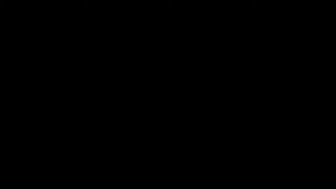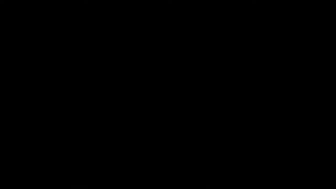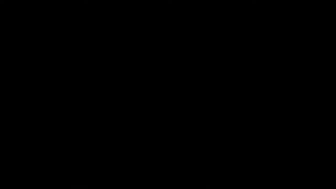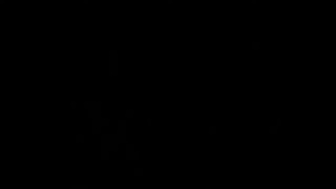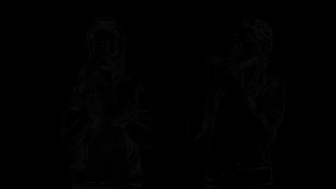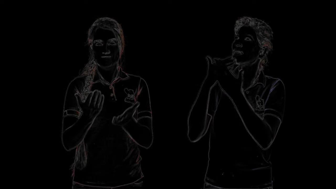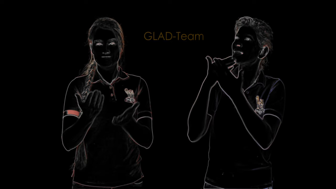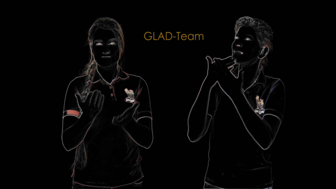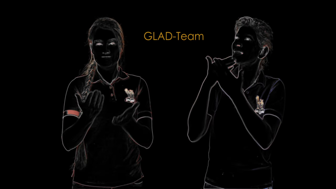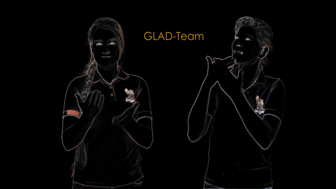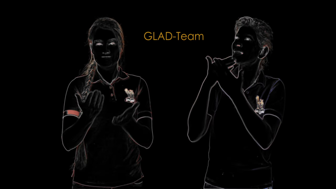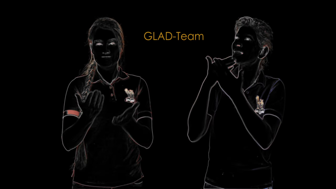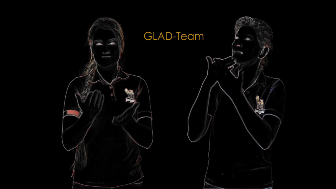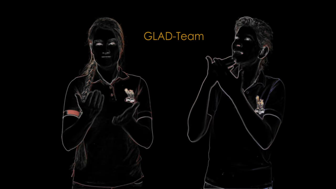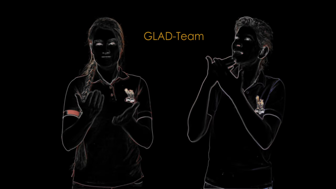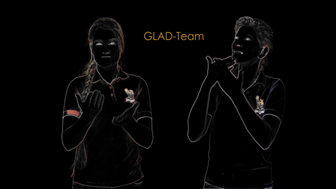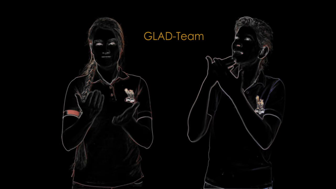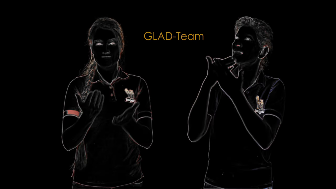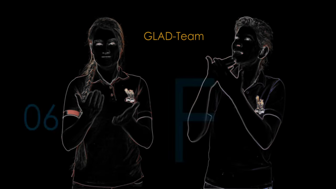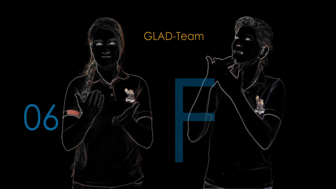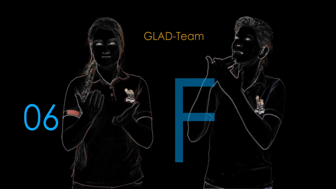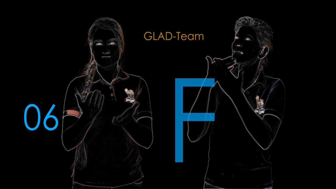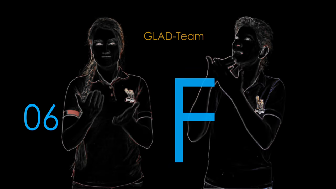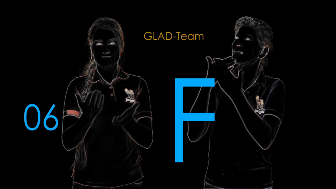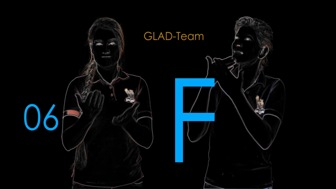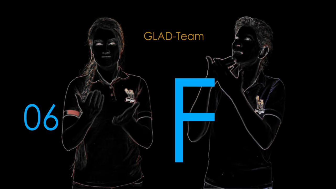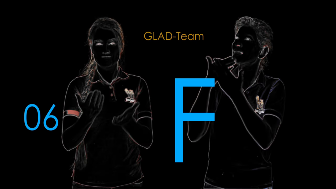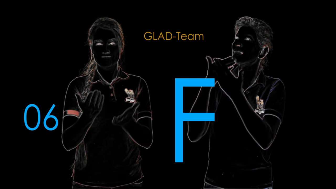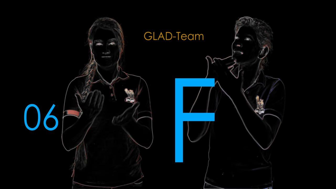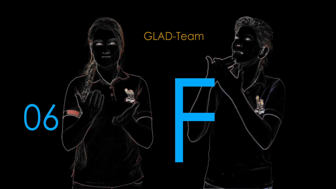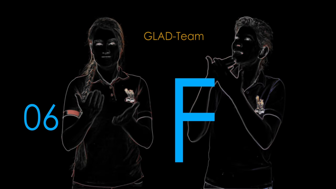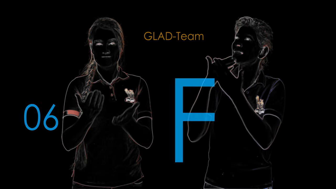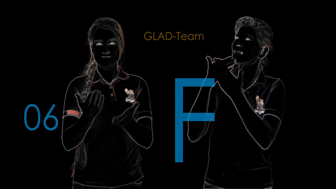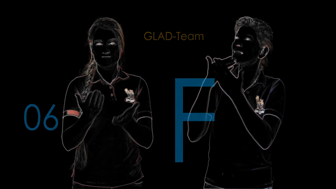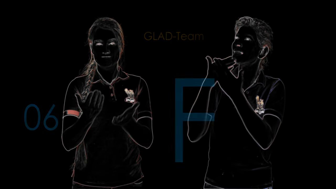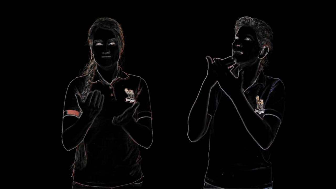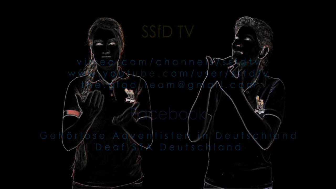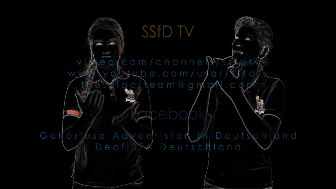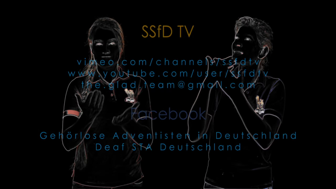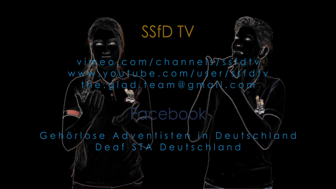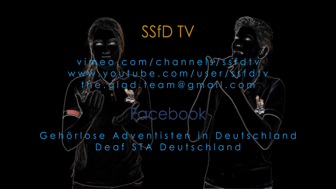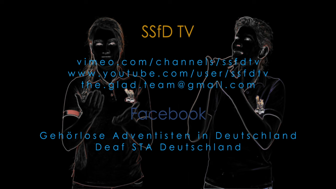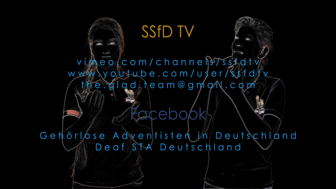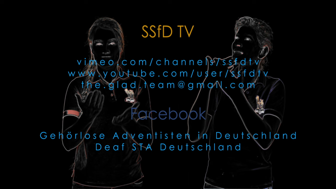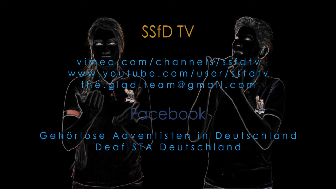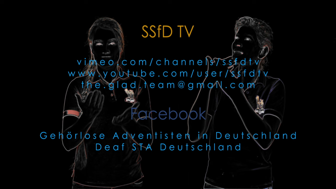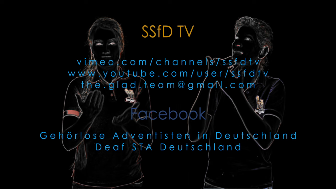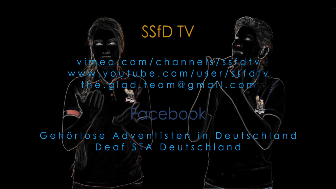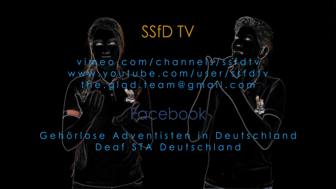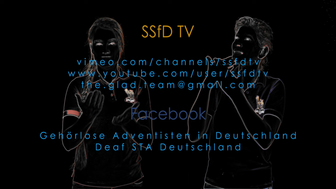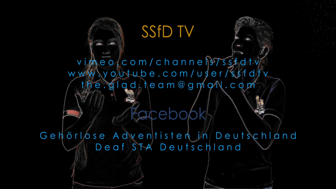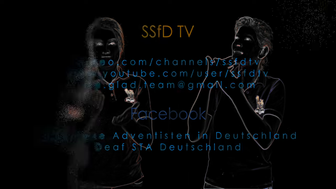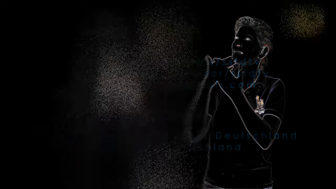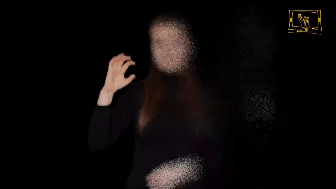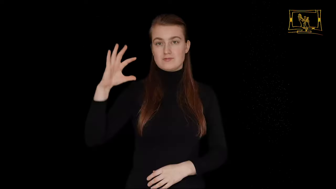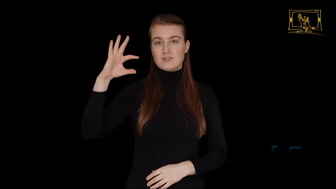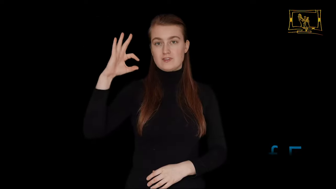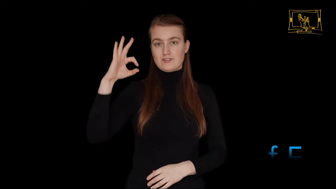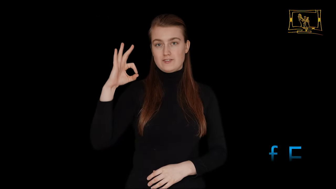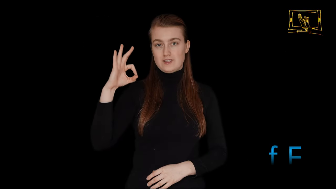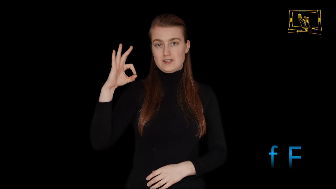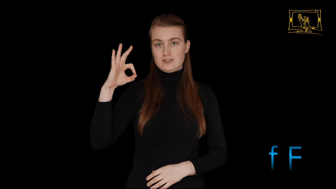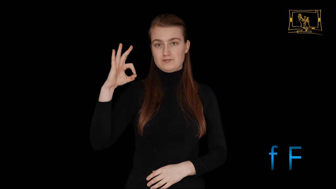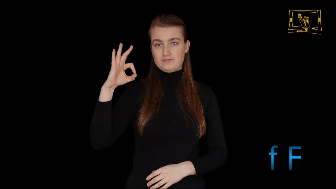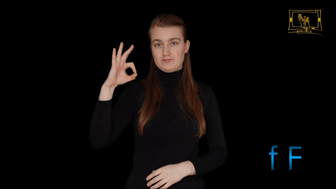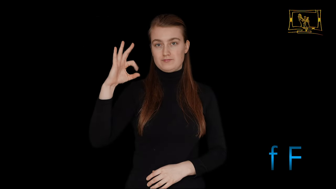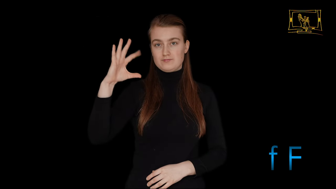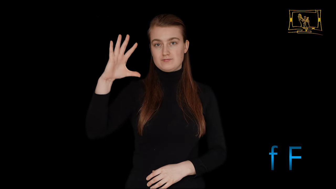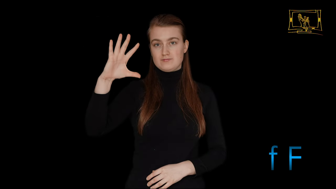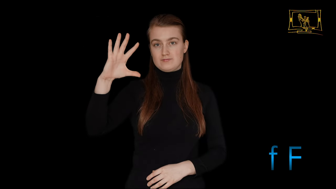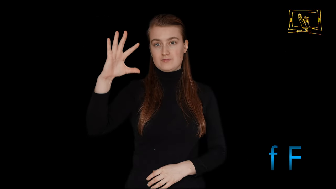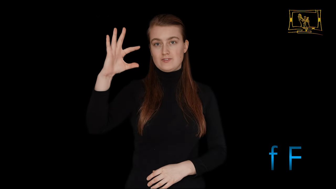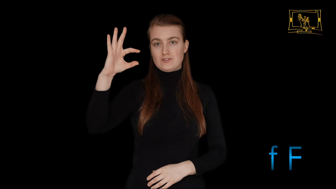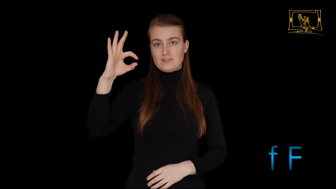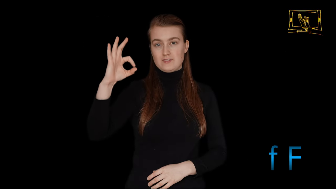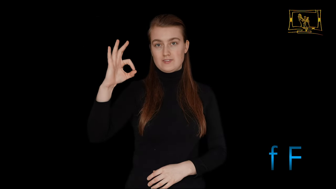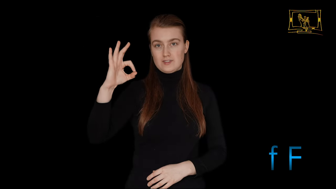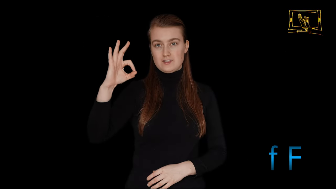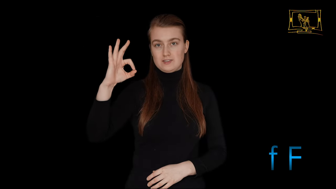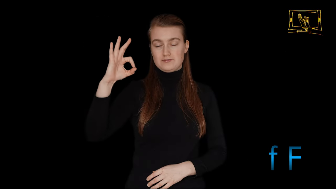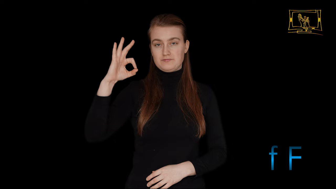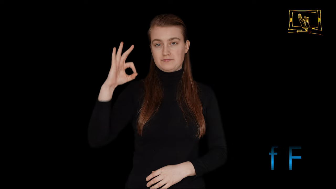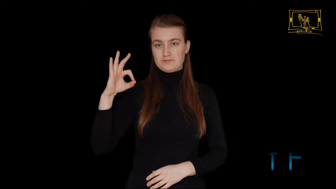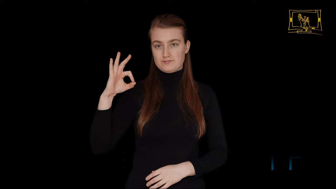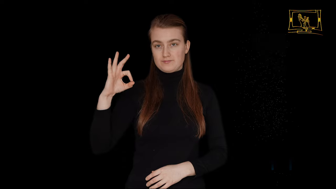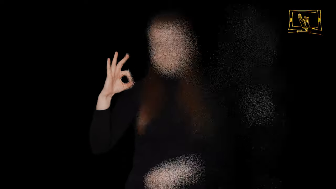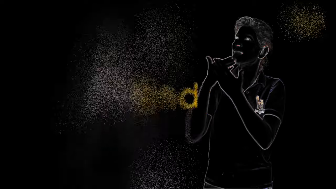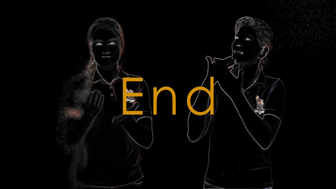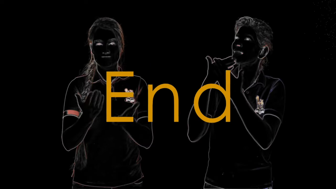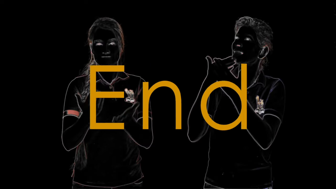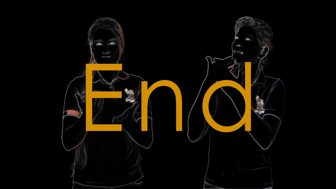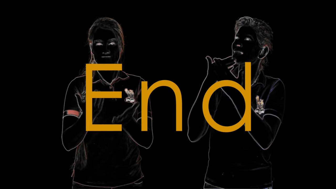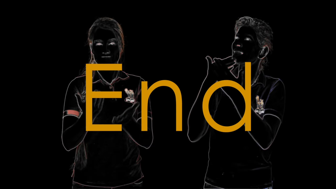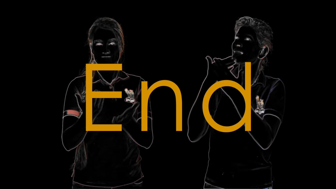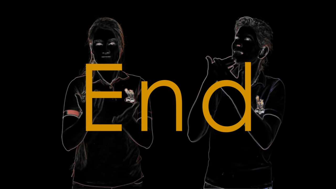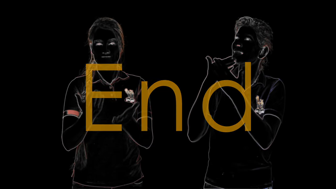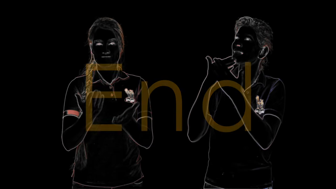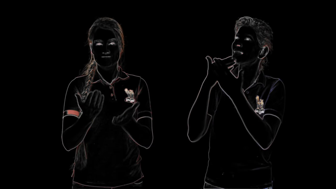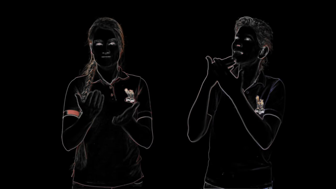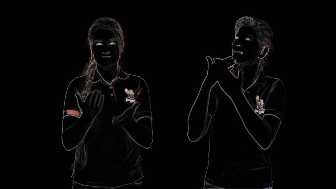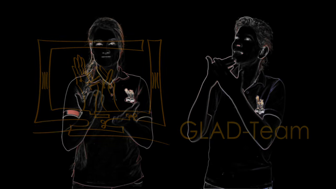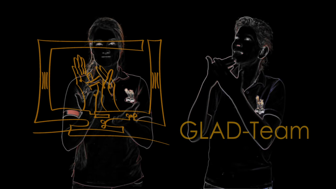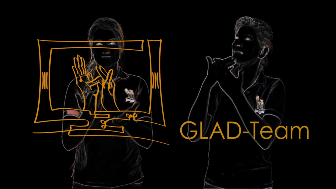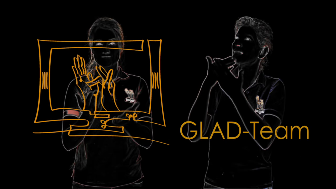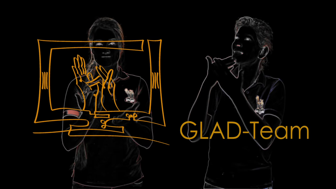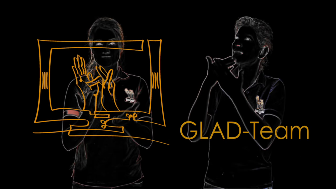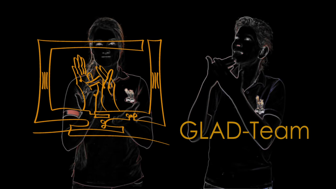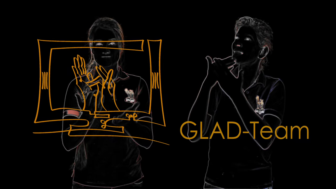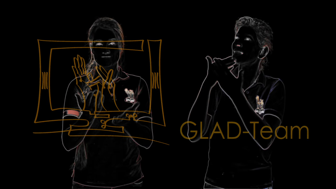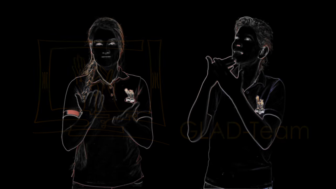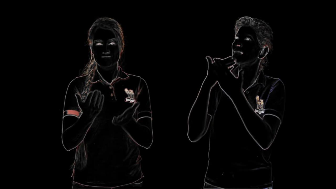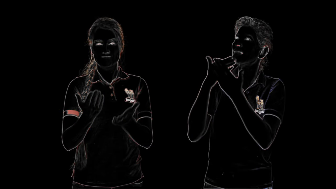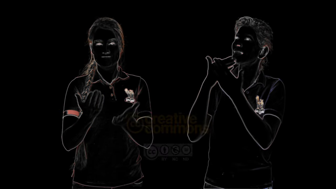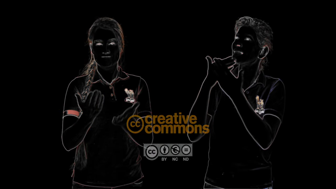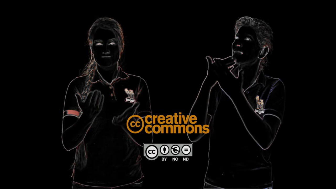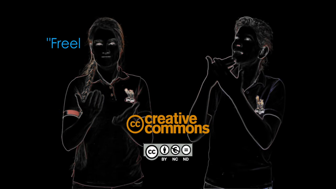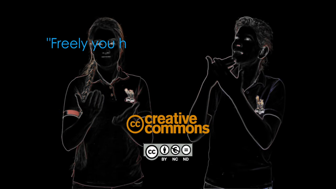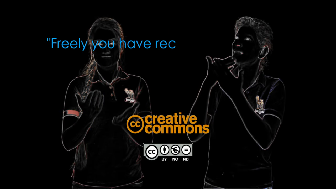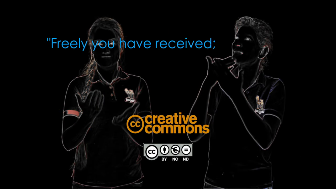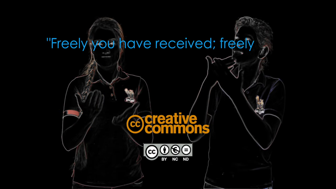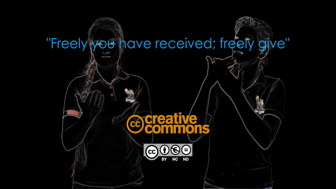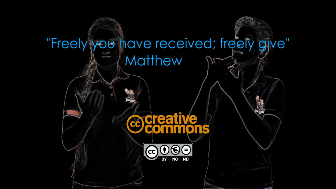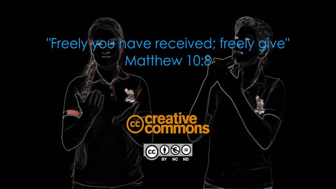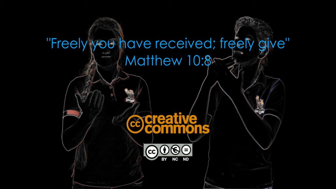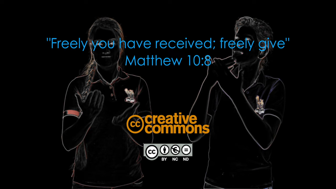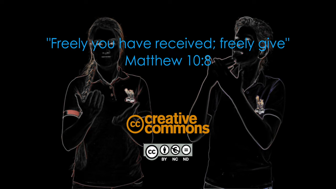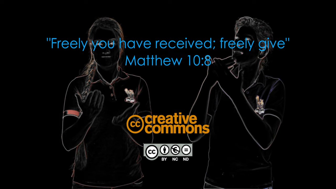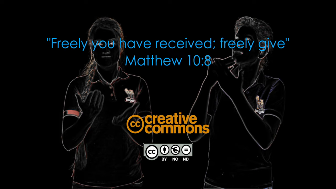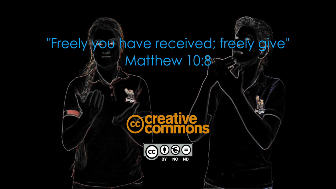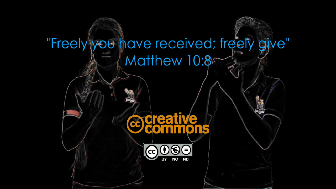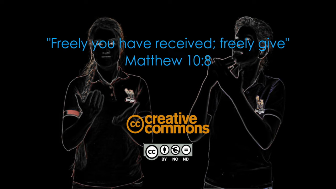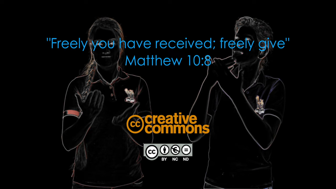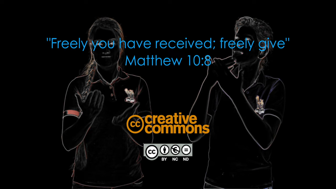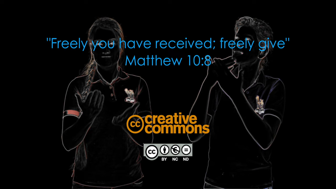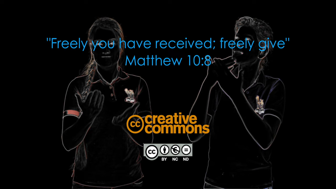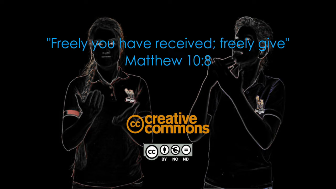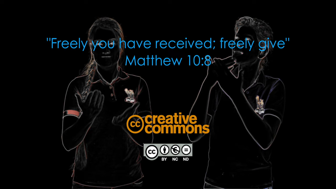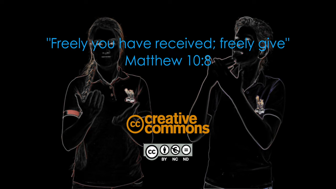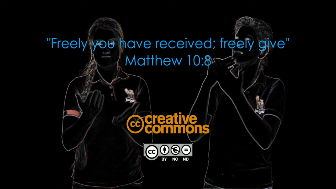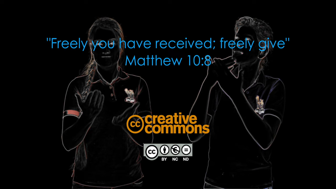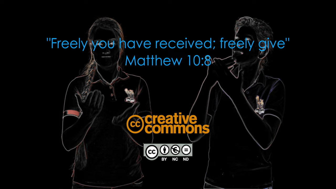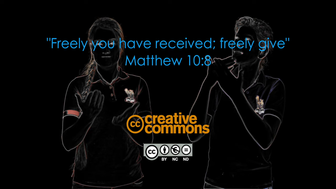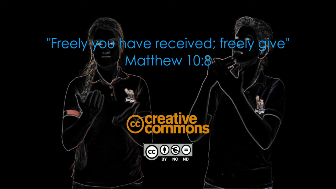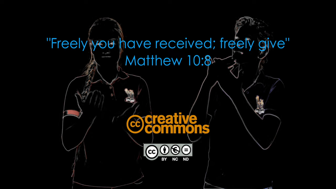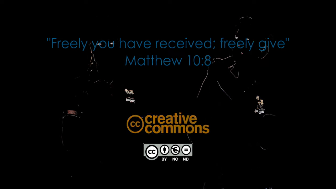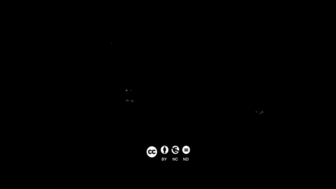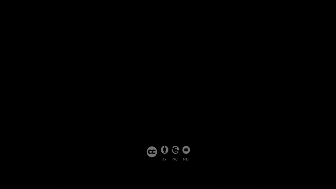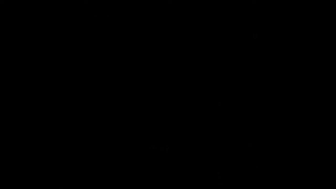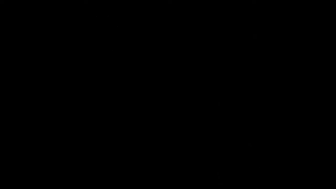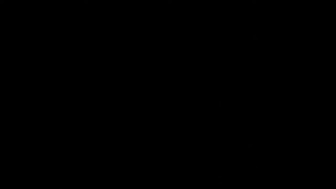F